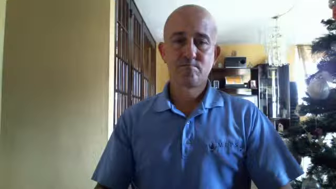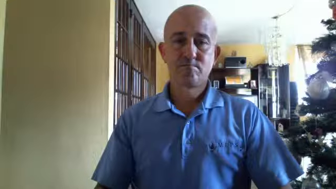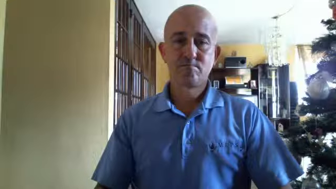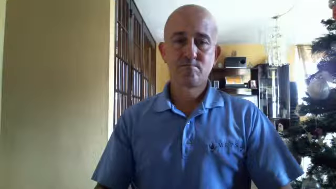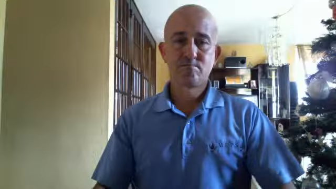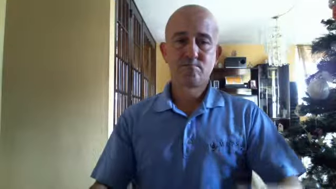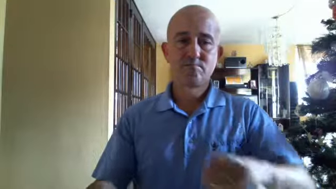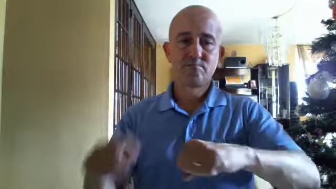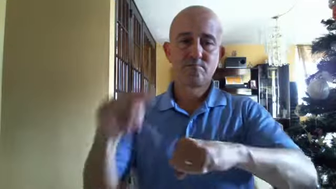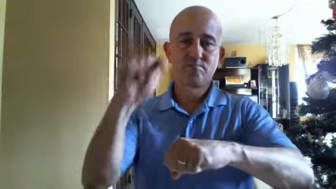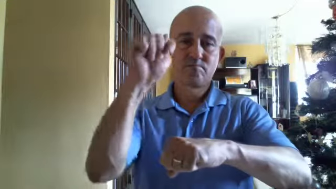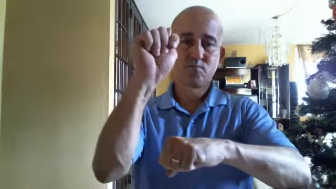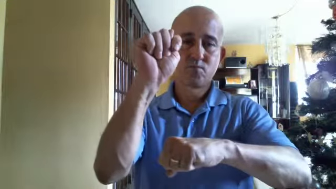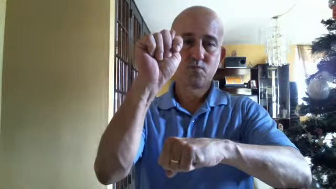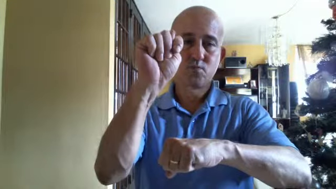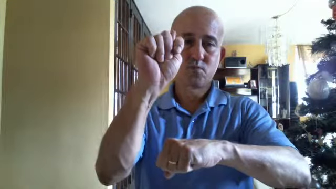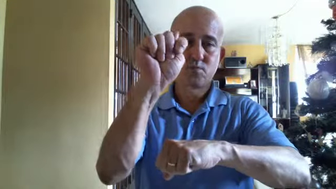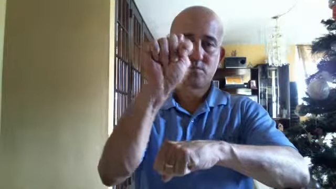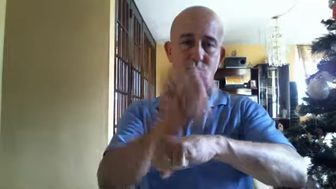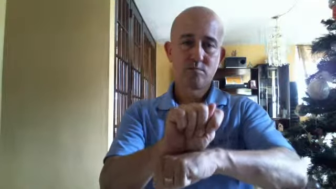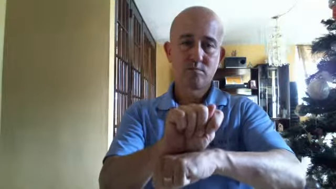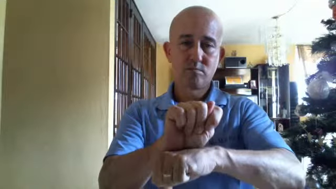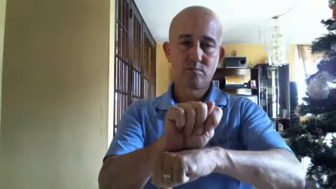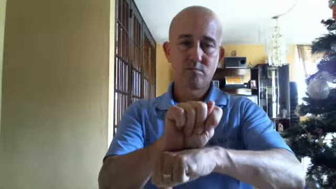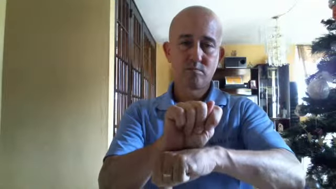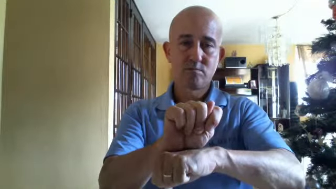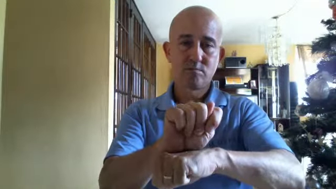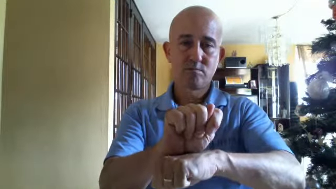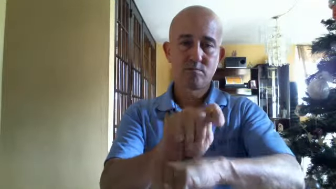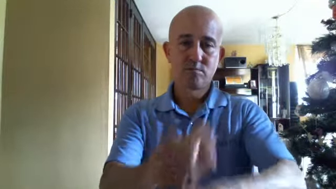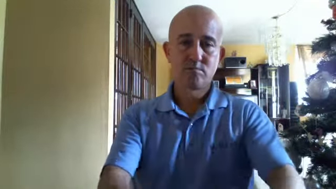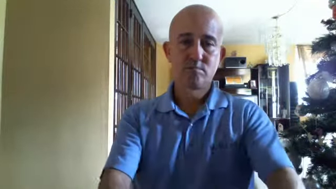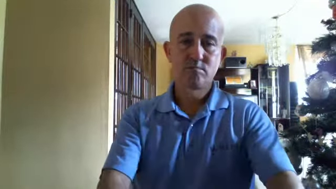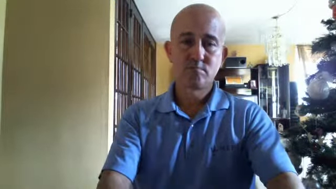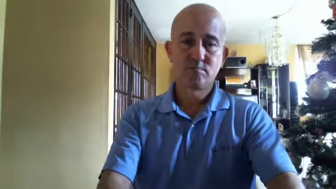maestro ordenado al oficio del sacerdocio